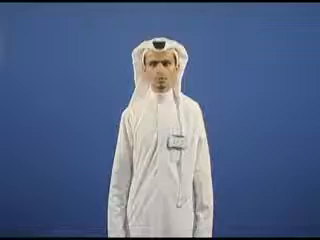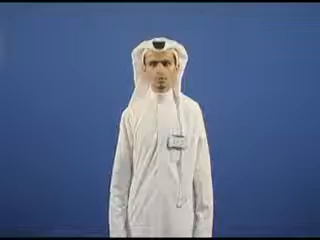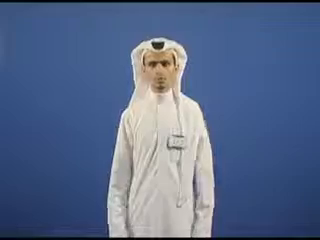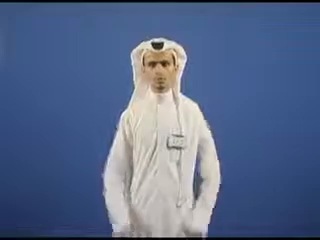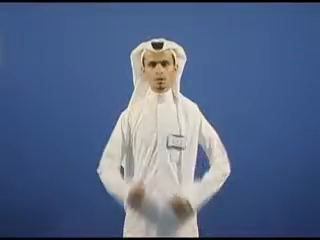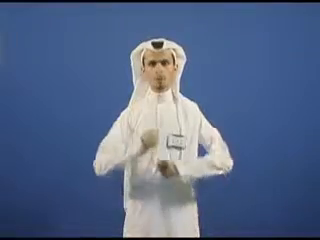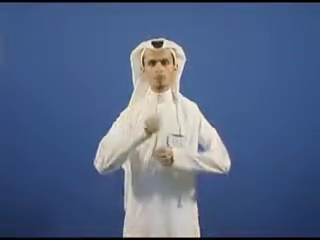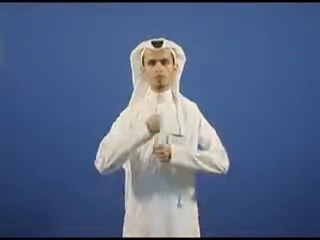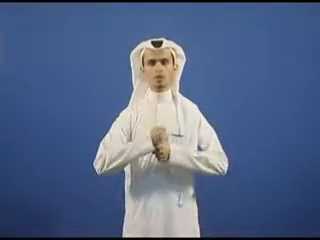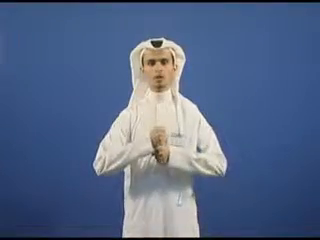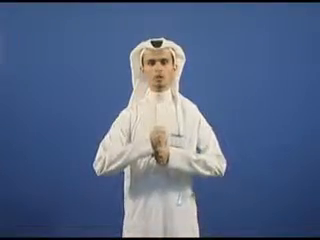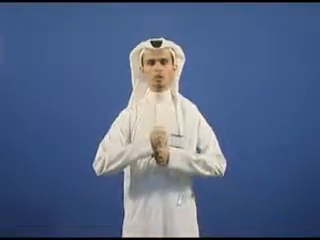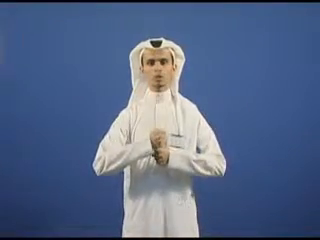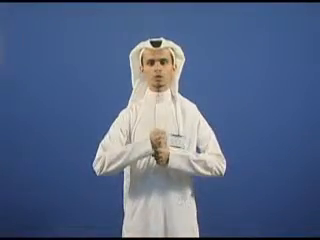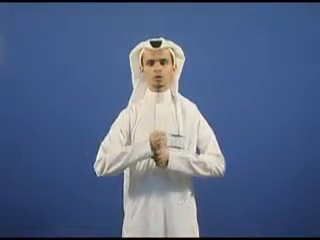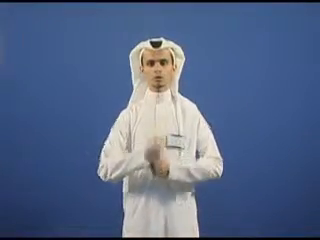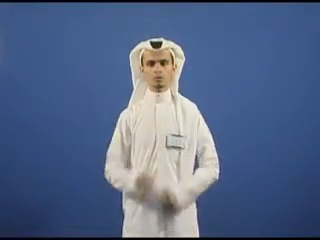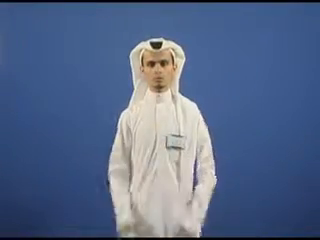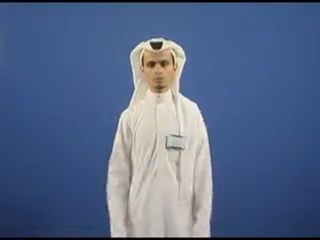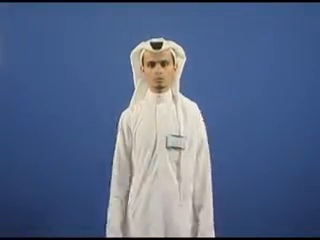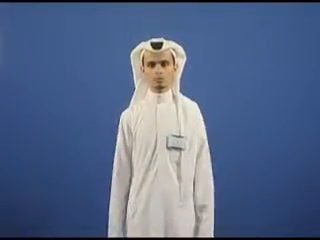مفتاح التجمد ـ الثبات